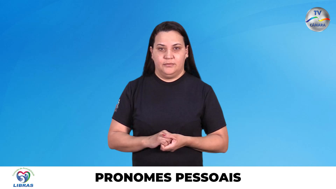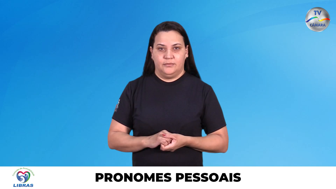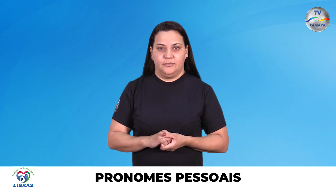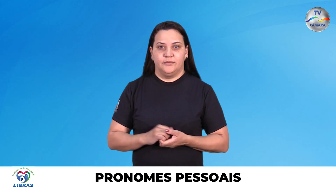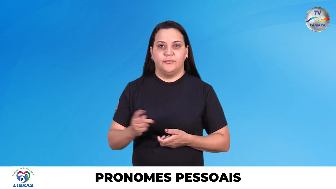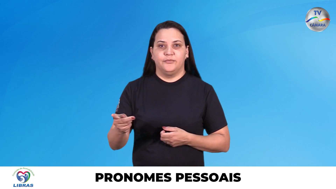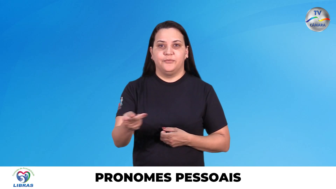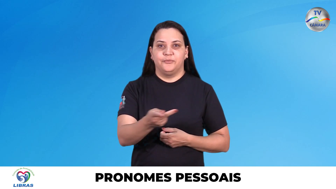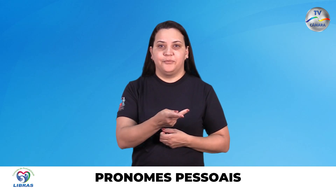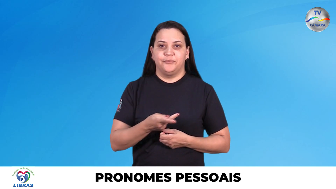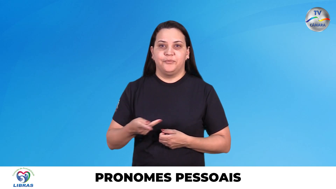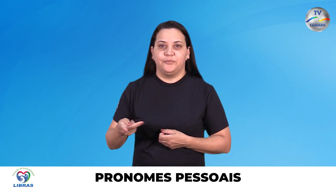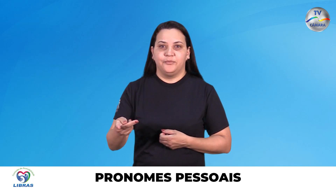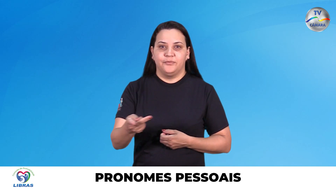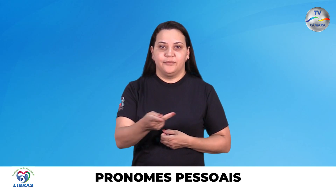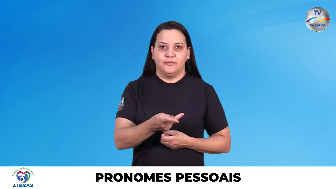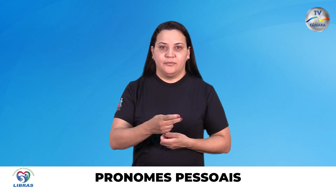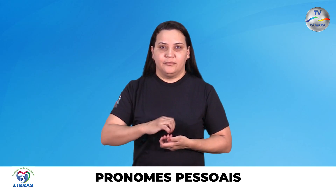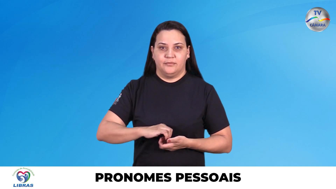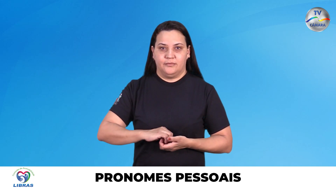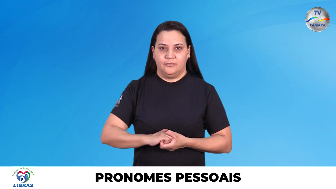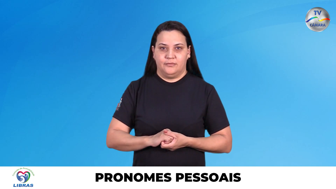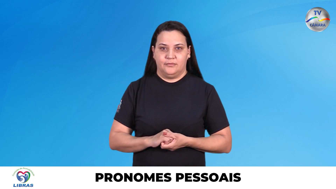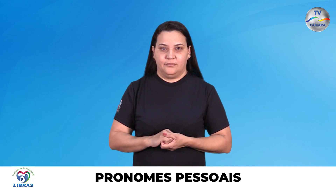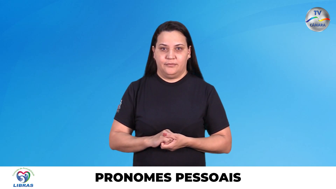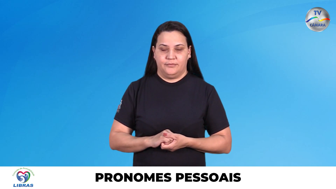Pronomes pessoais